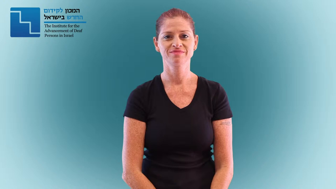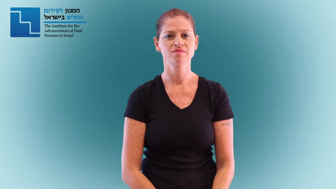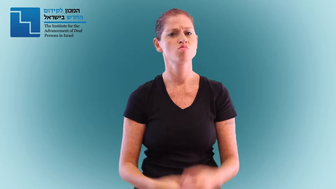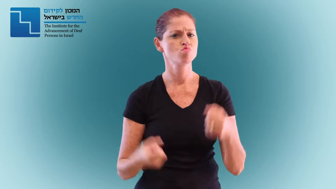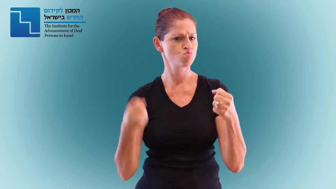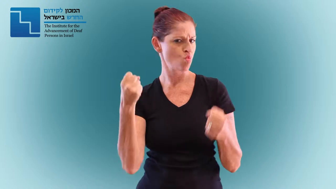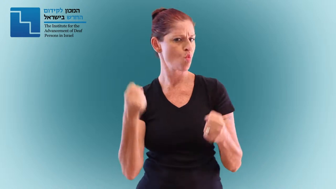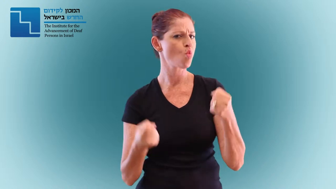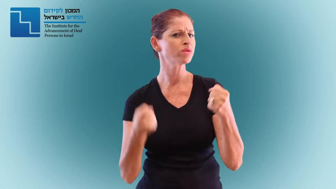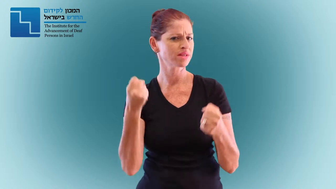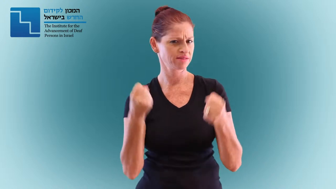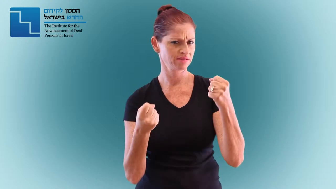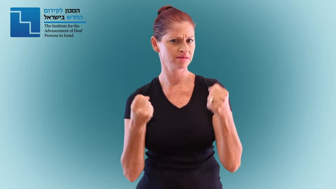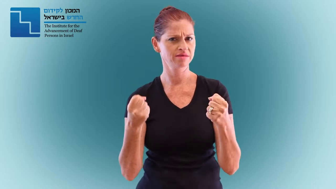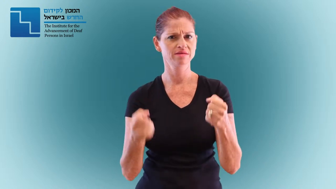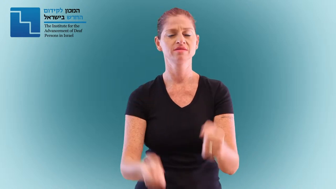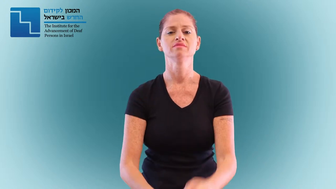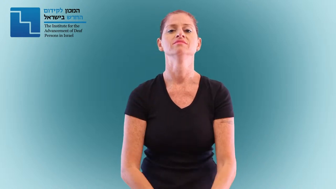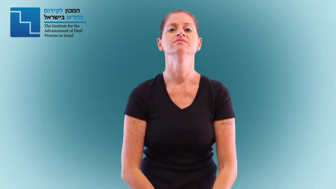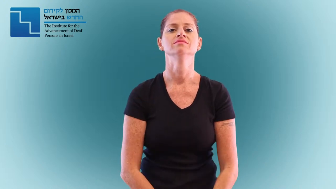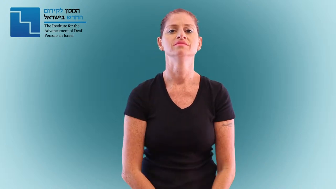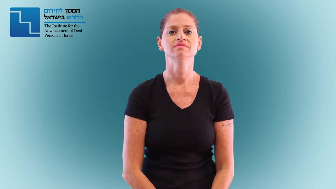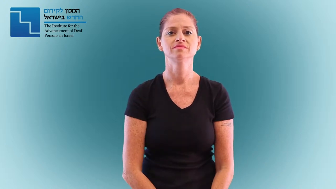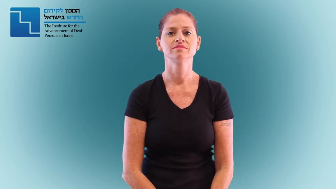מכונית